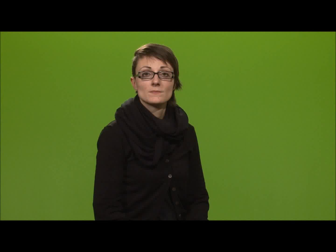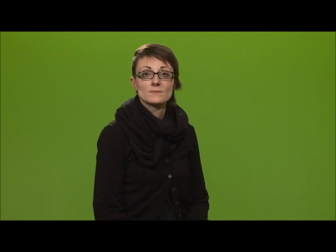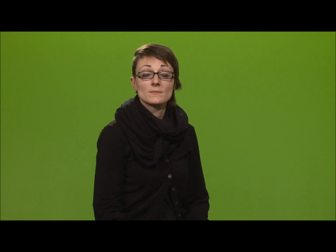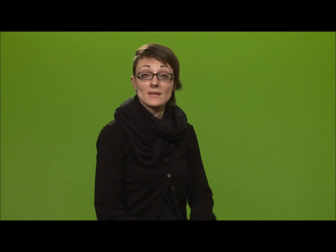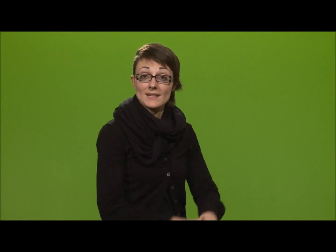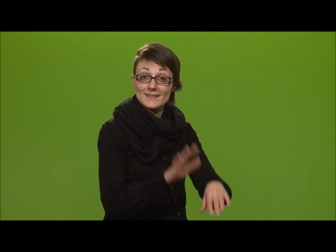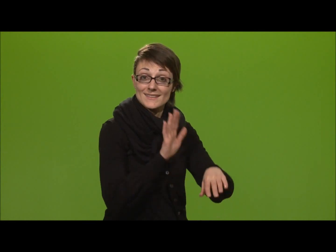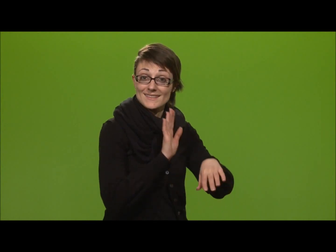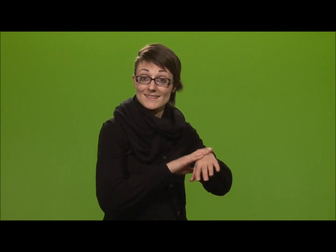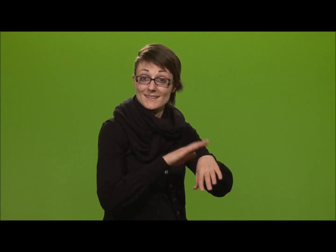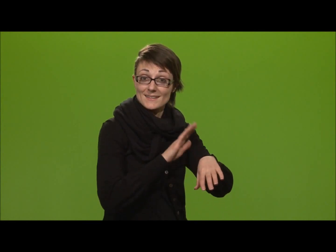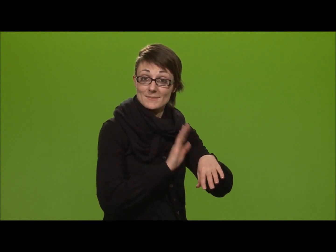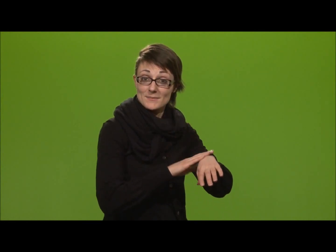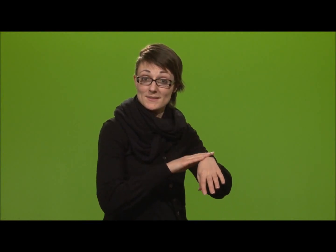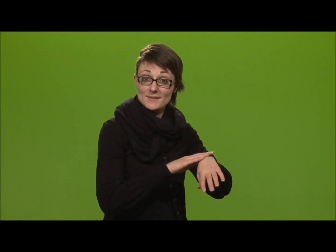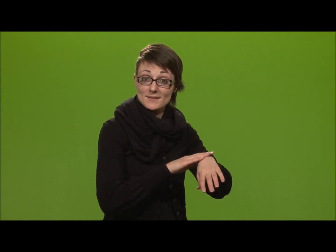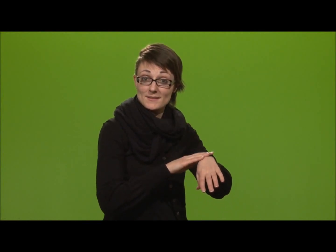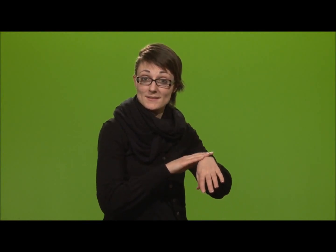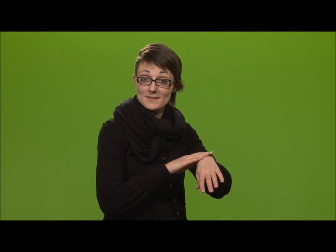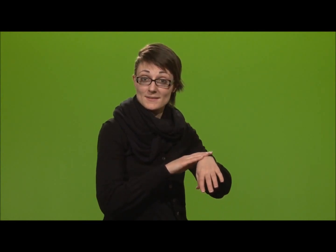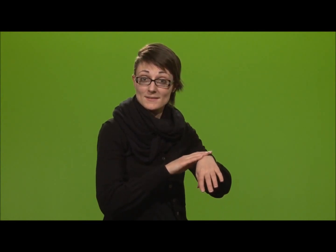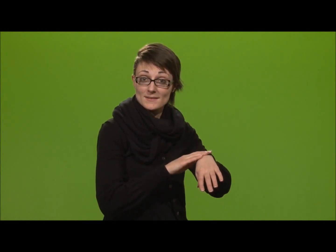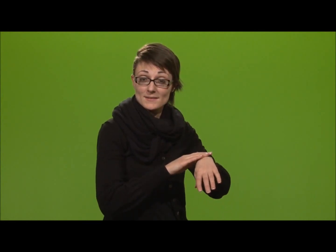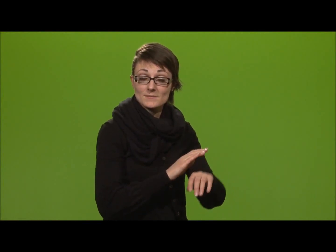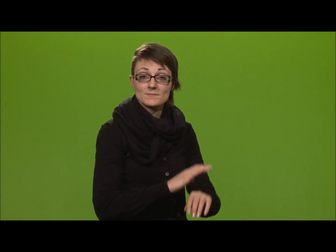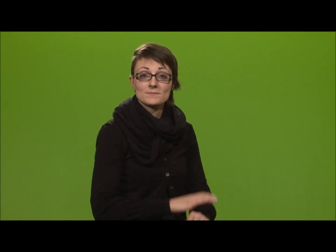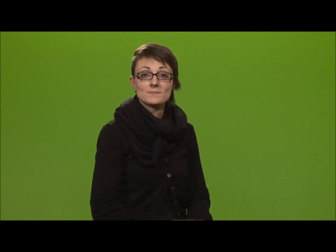timi